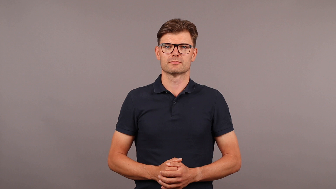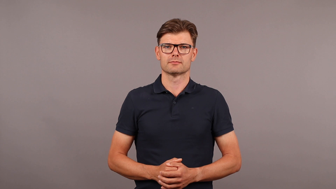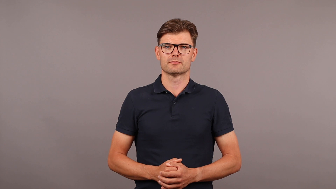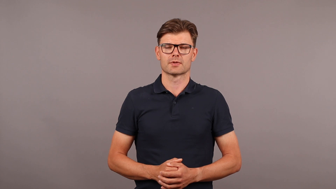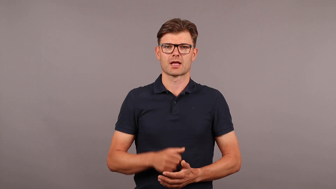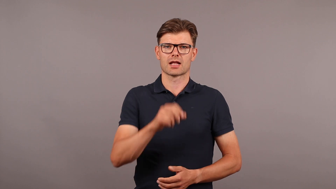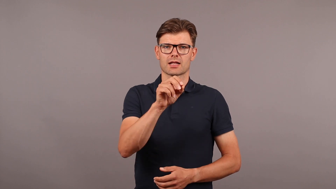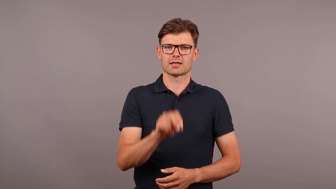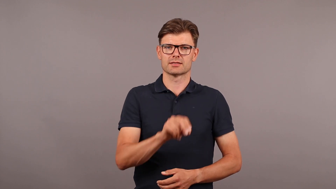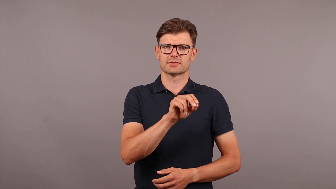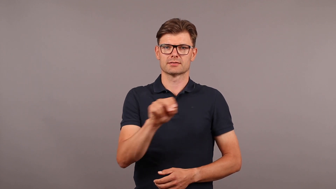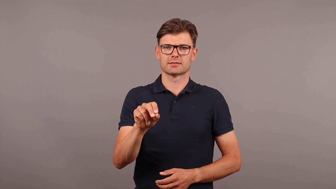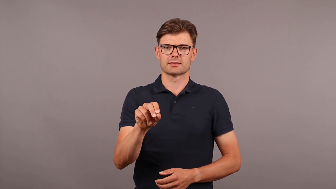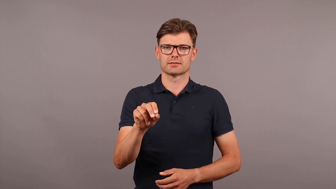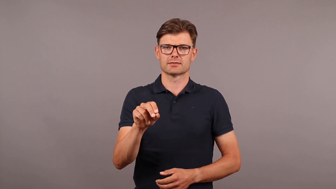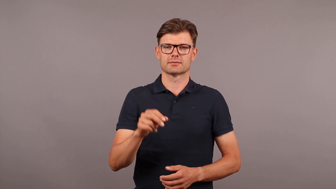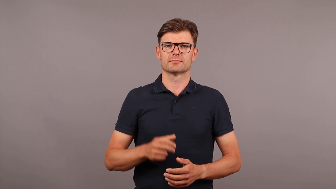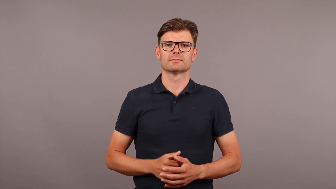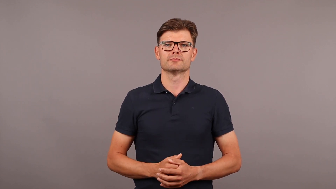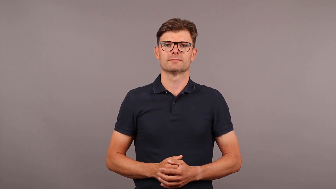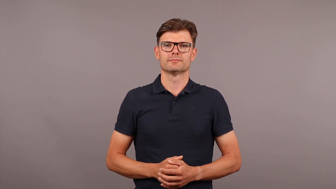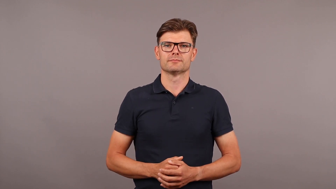Katekesen